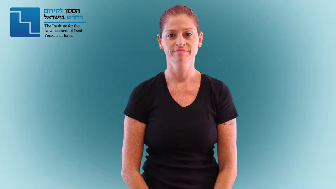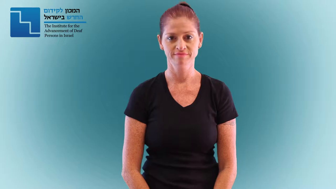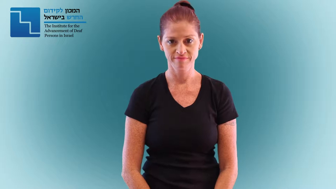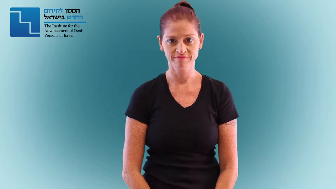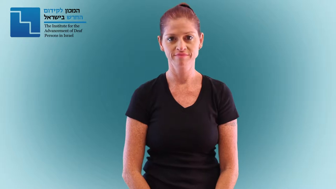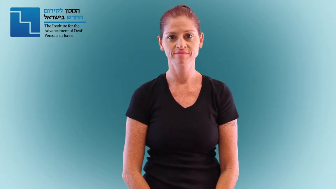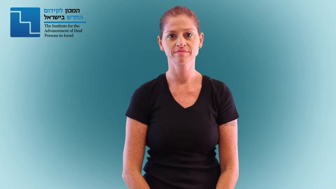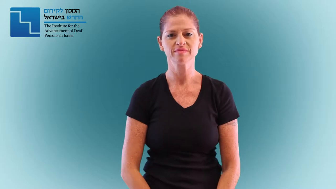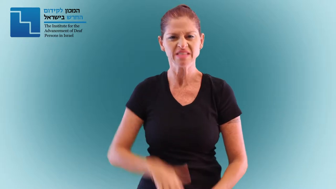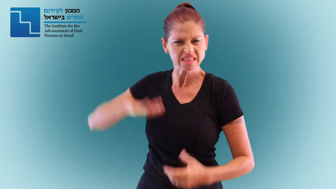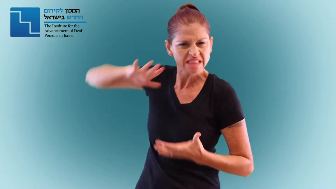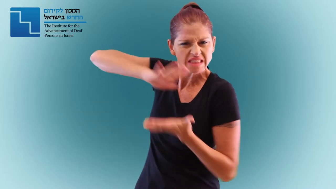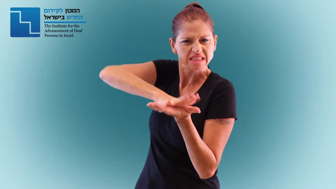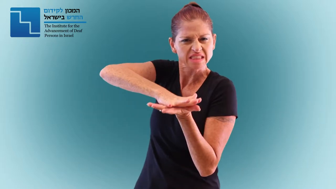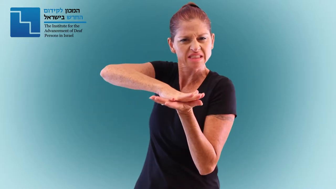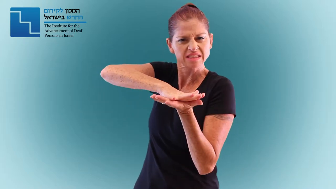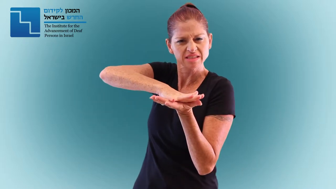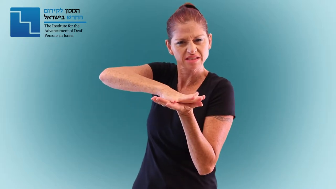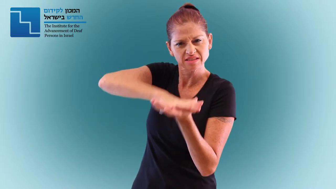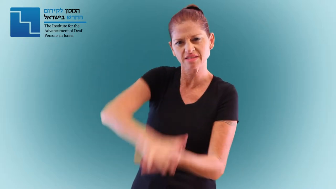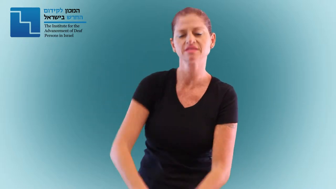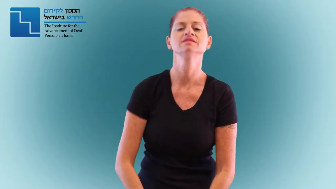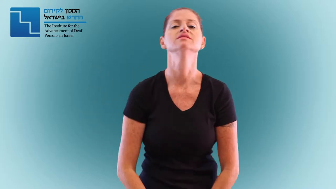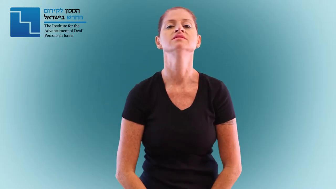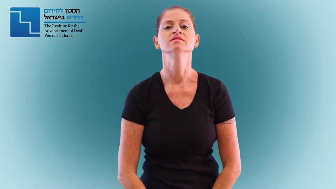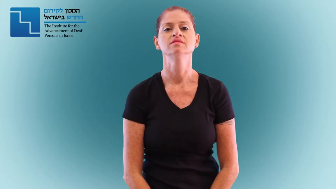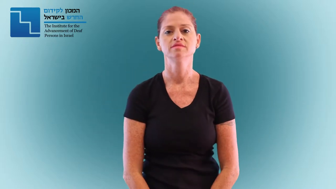לדרוך / לרמוס